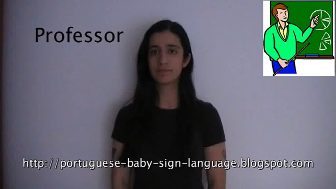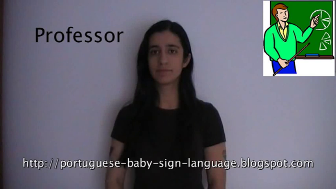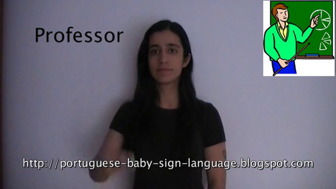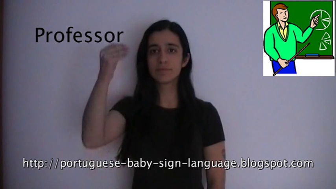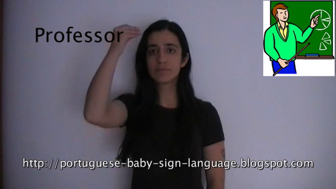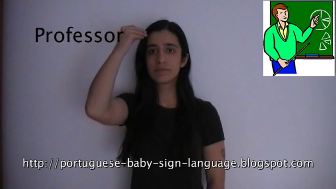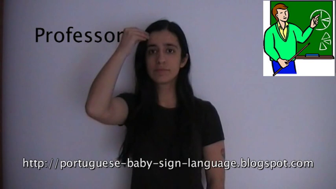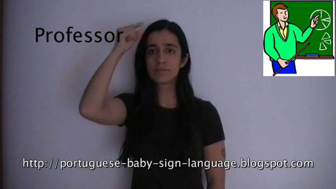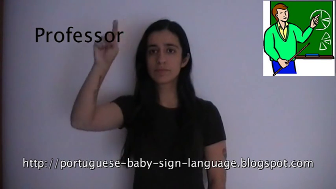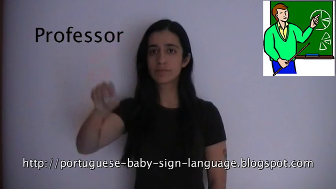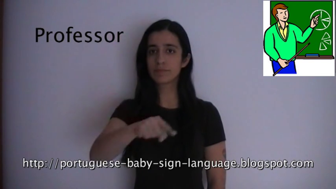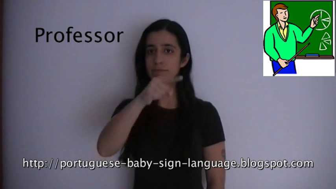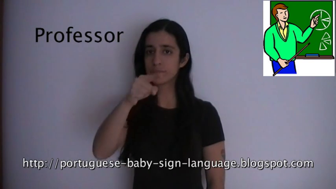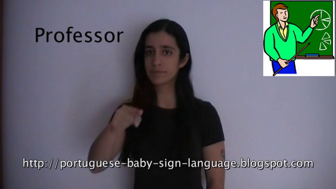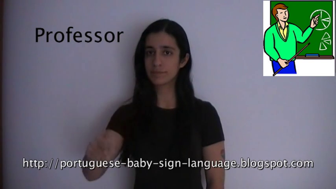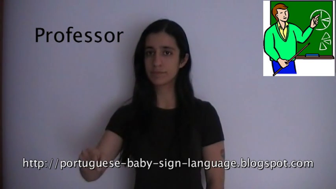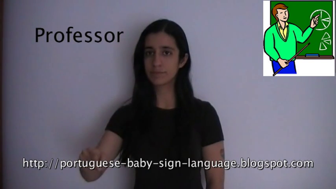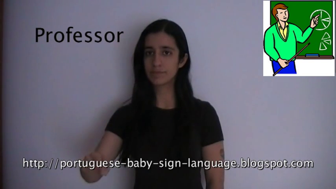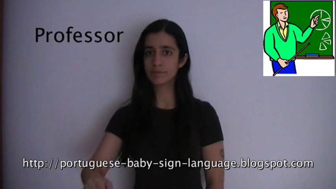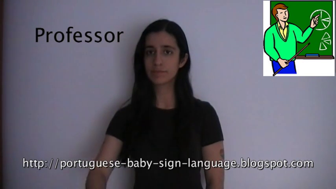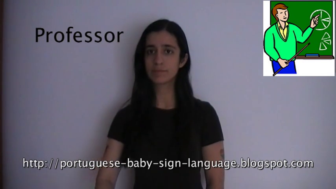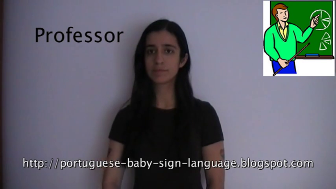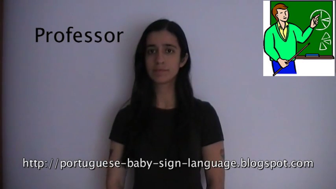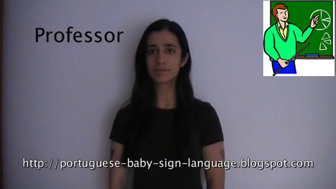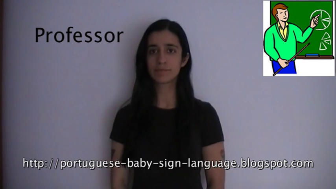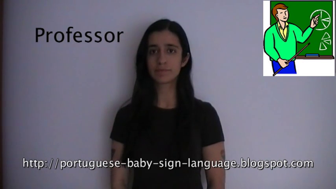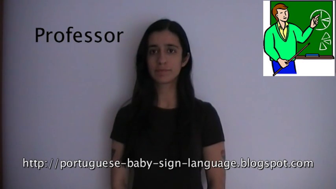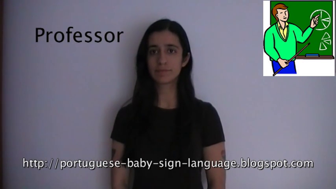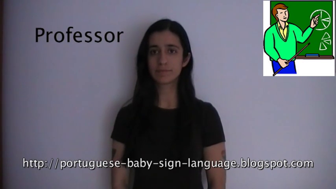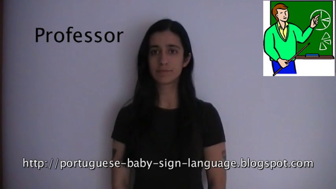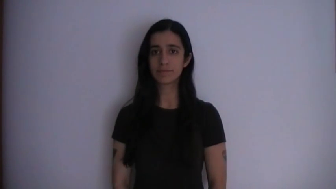professor